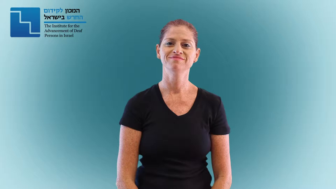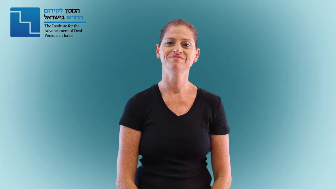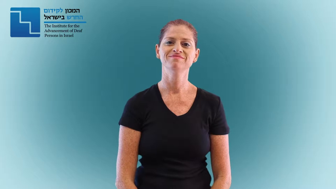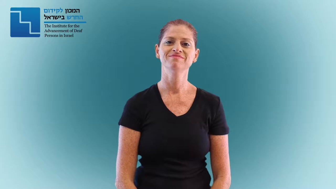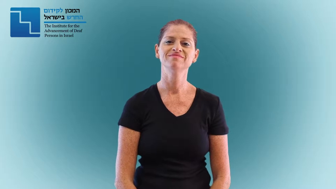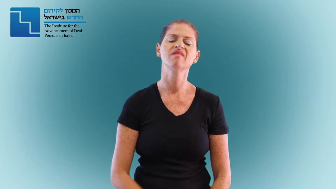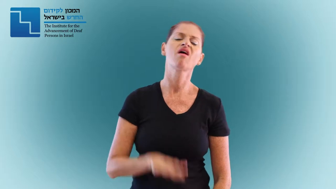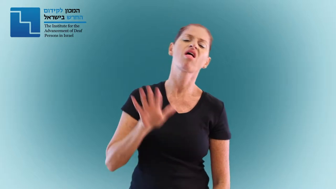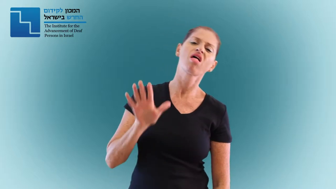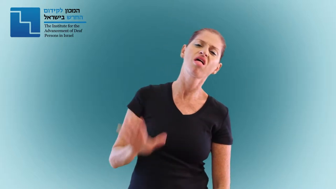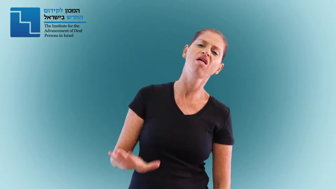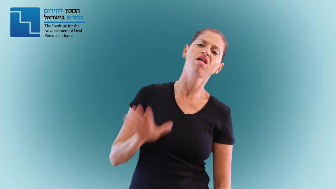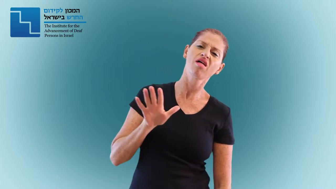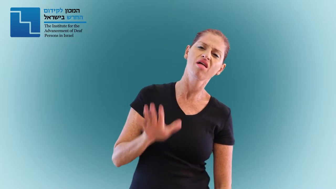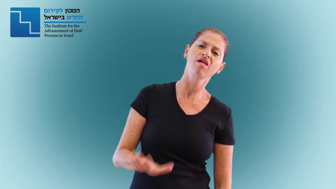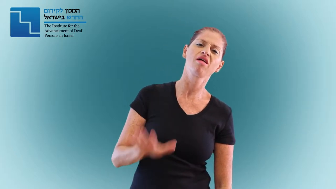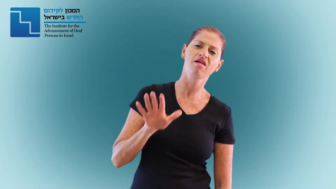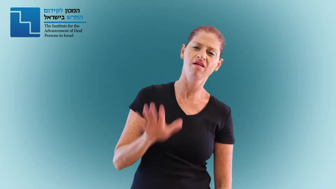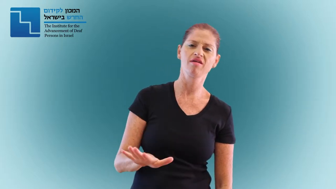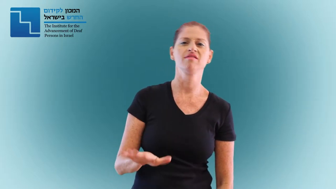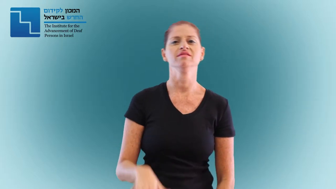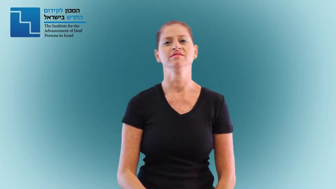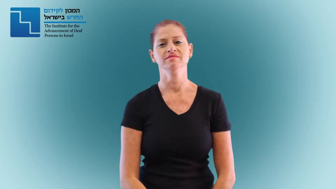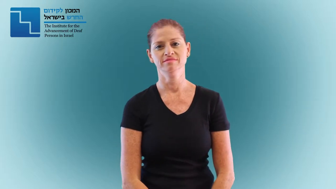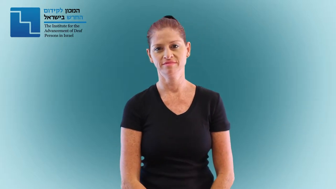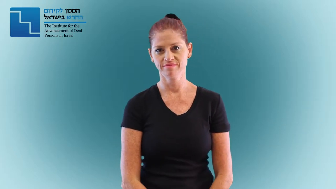נשאר